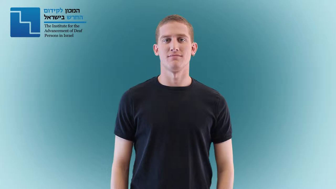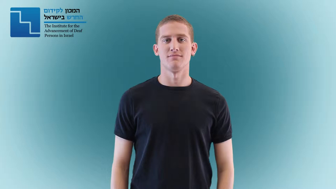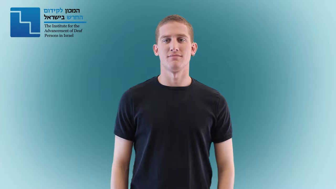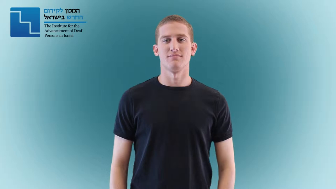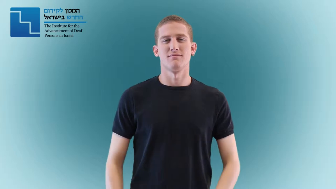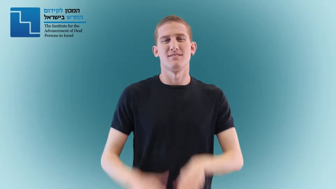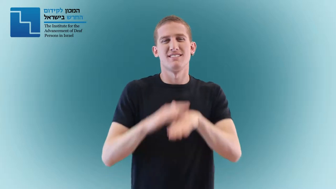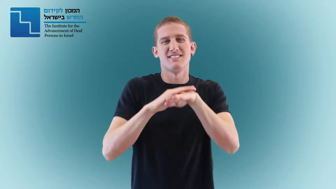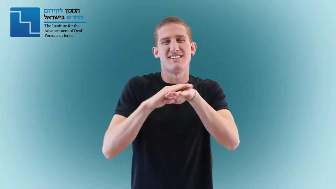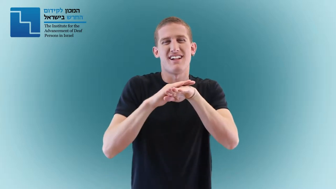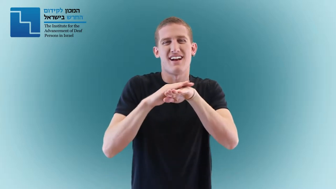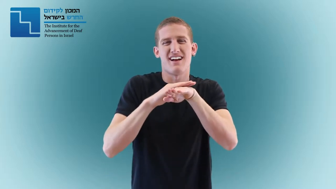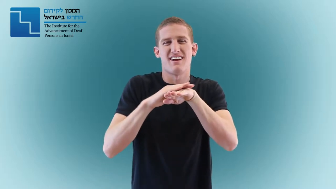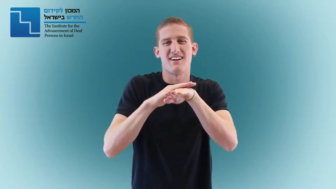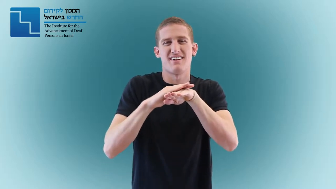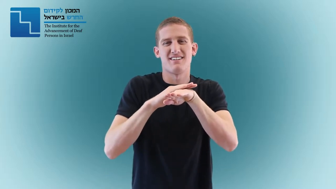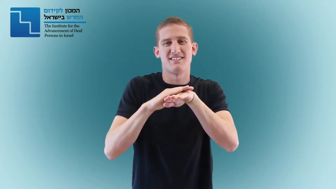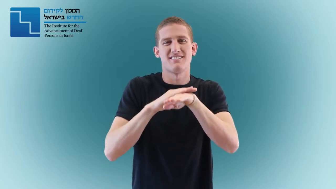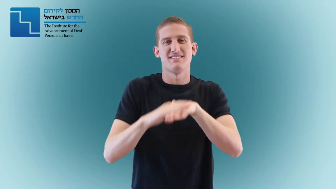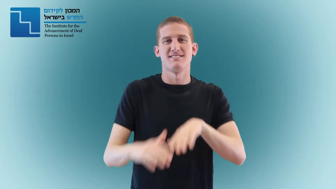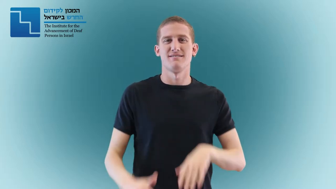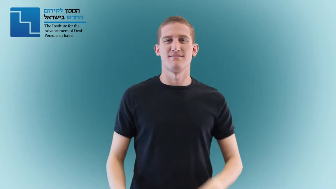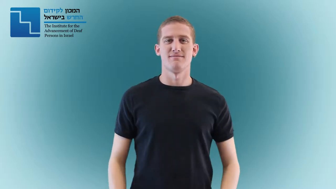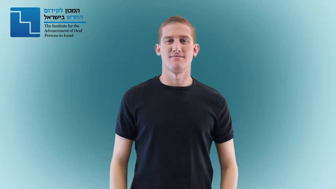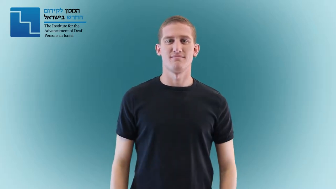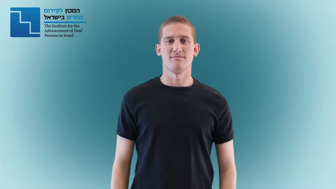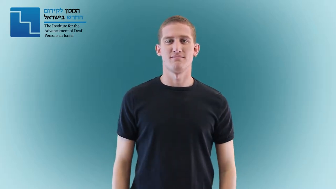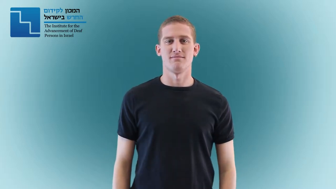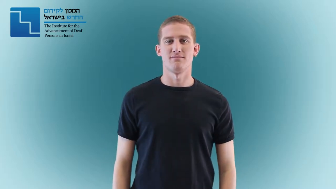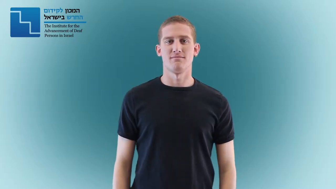סליחה